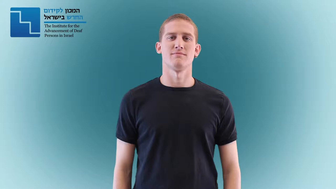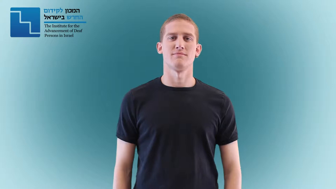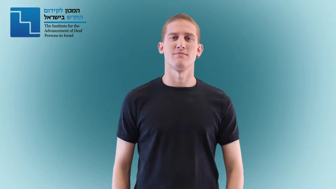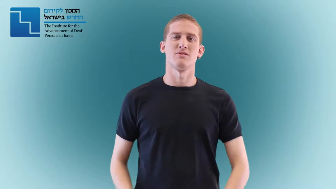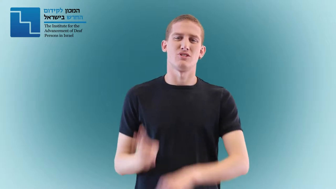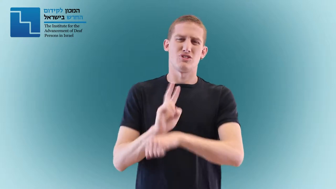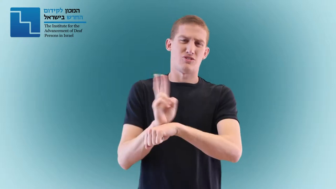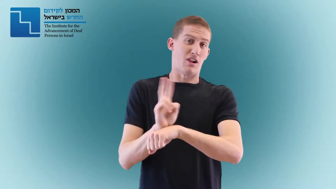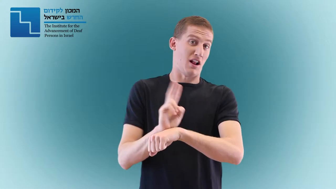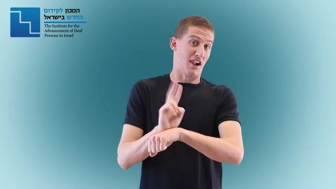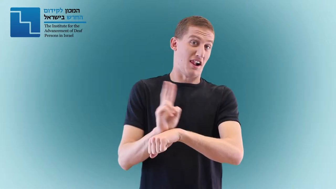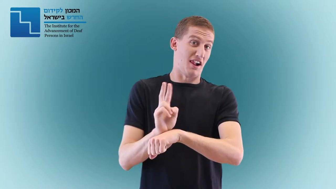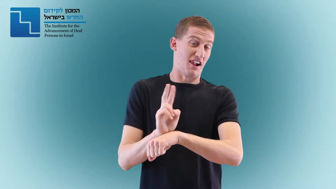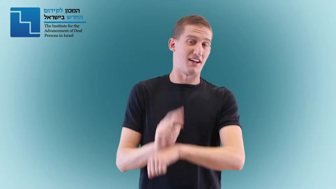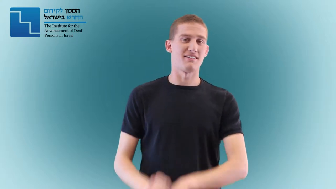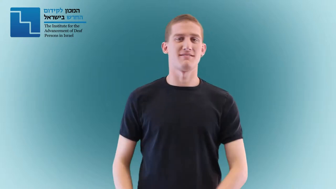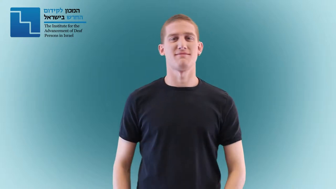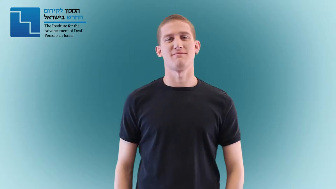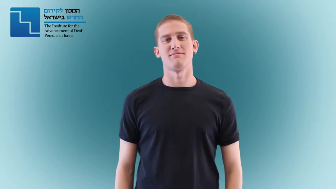שקר